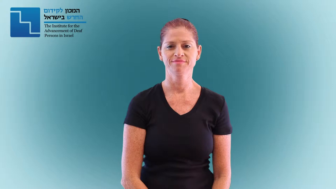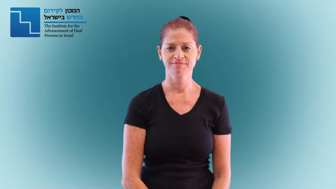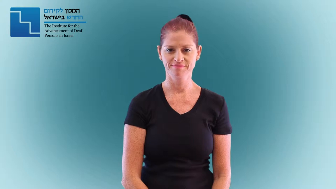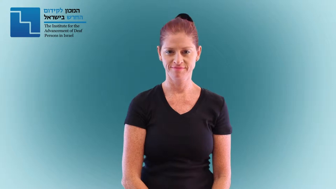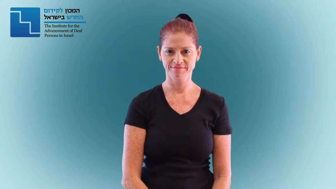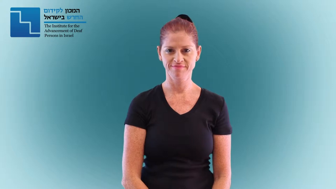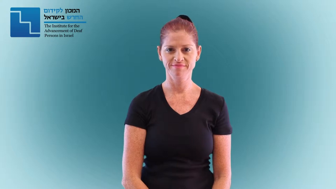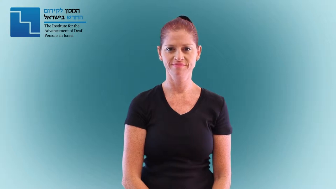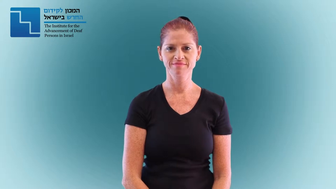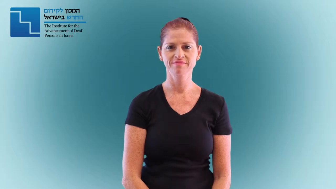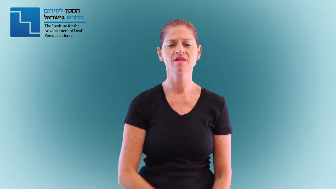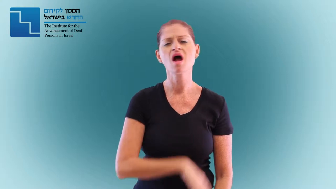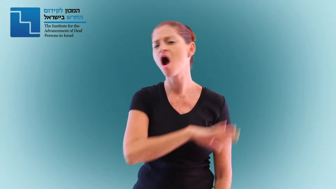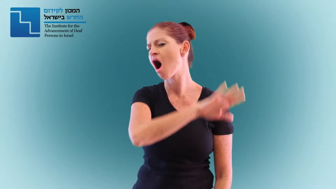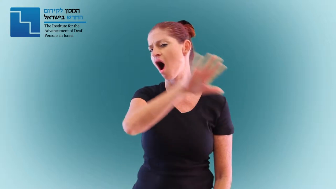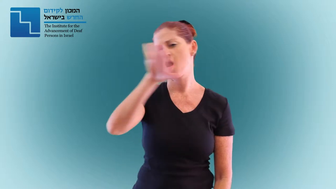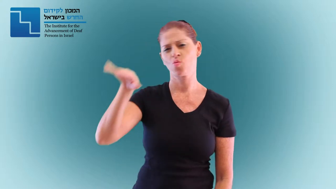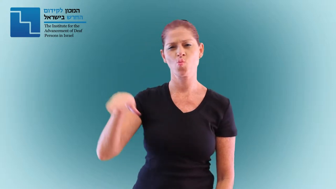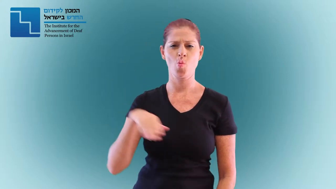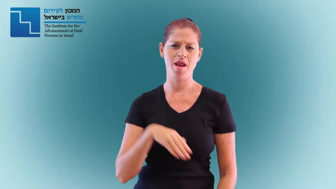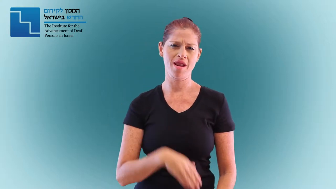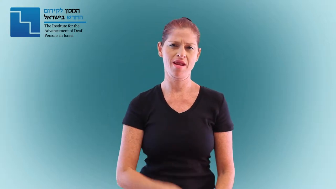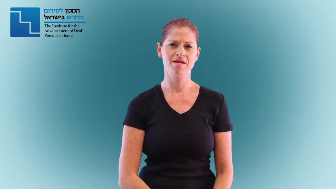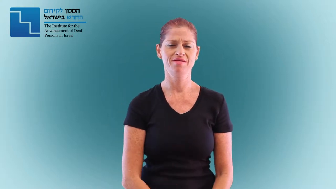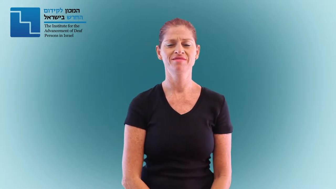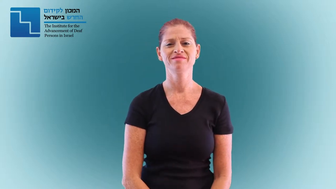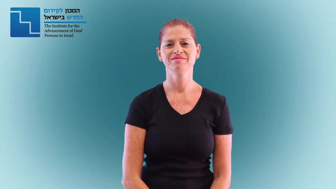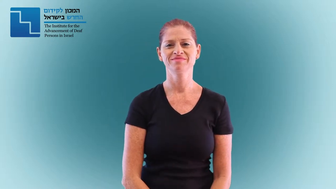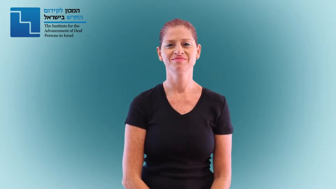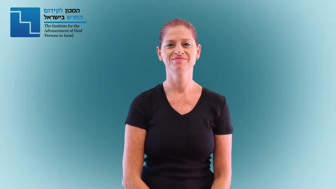הכול